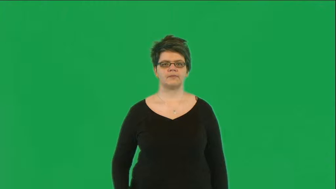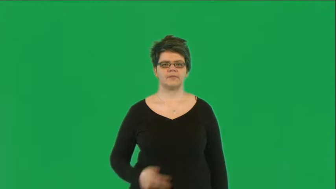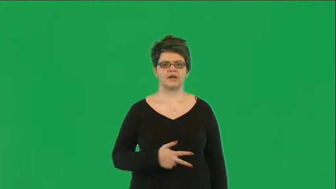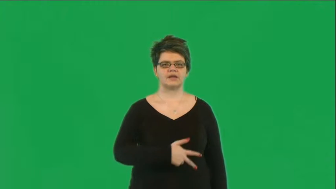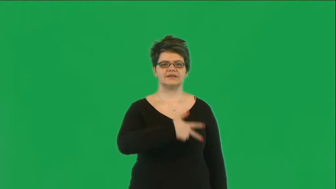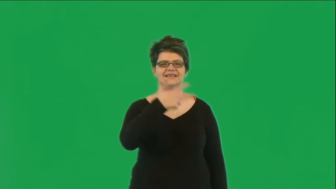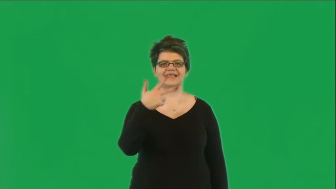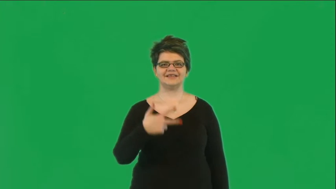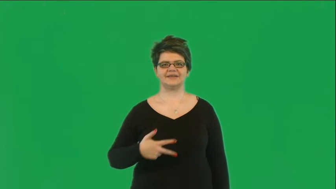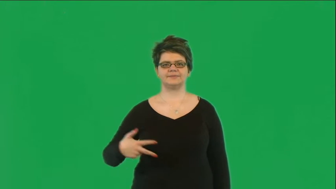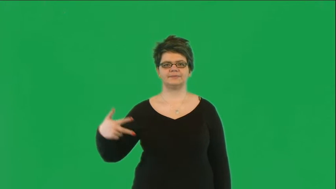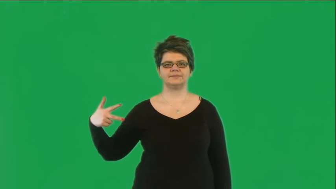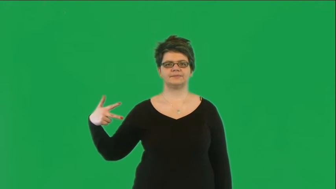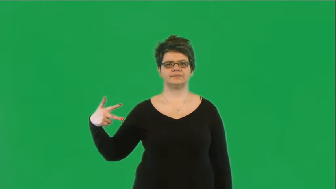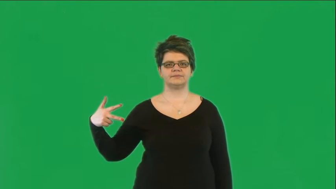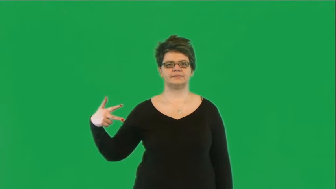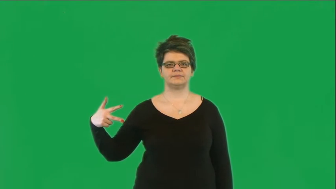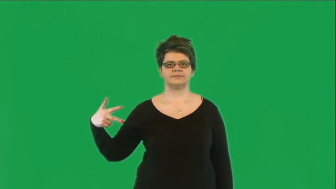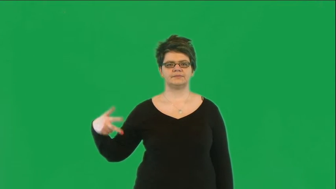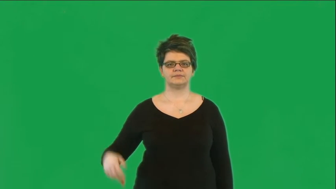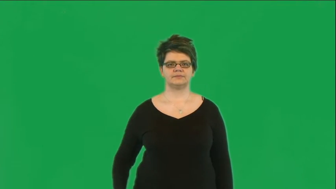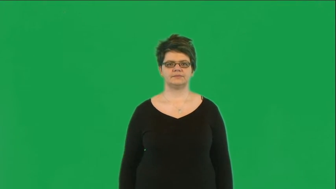Dania